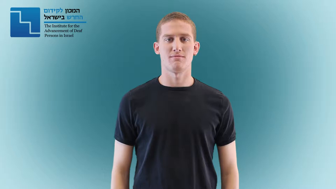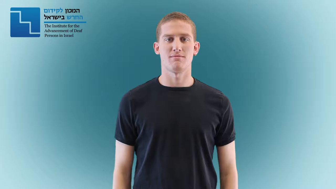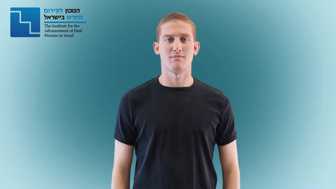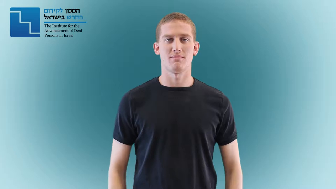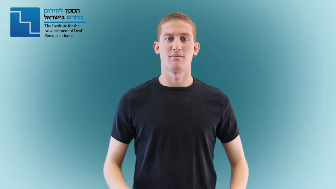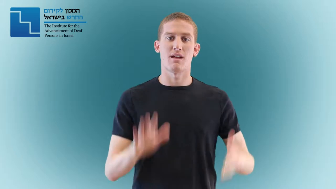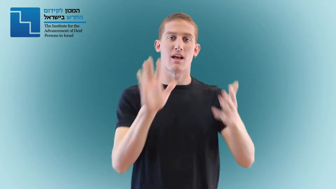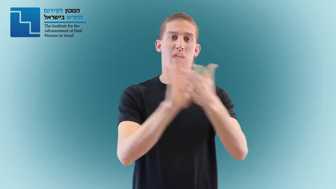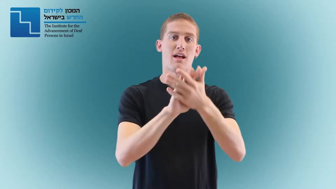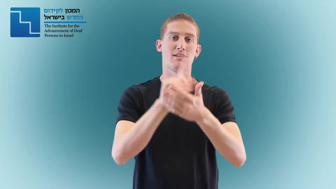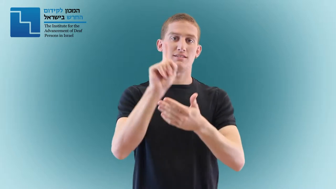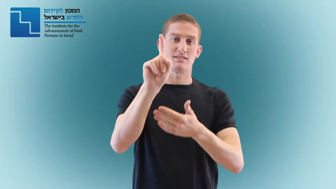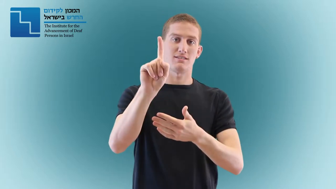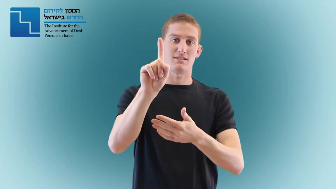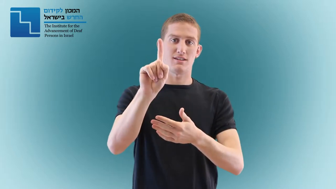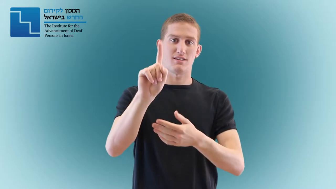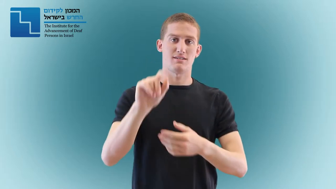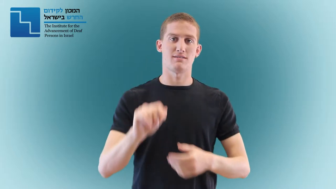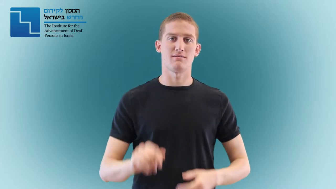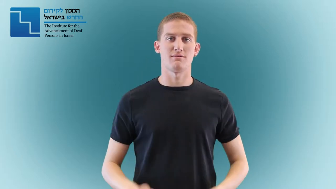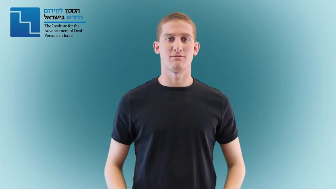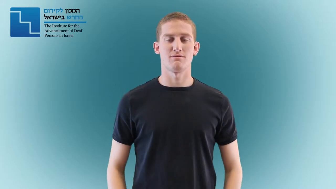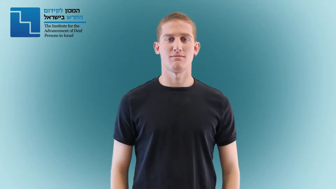אחת-עשרה